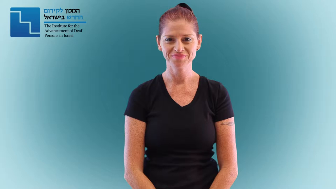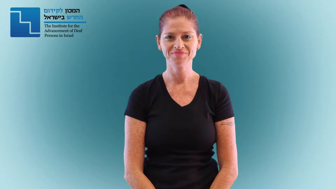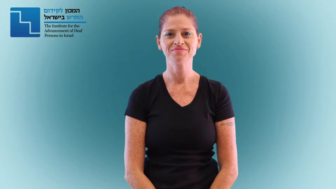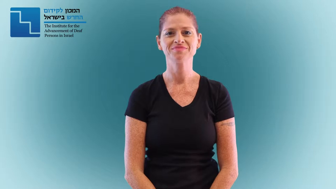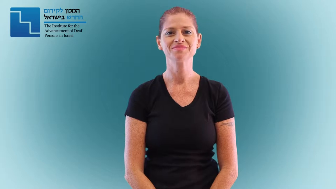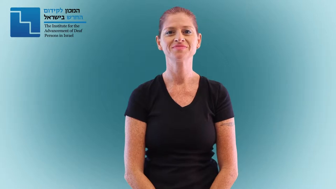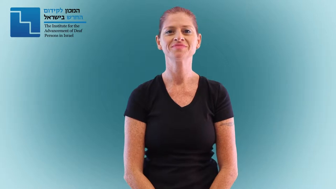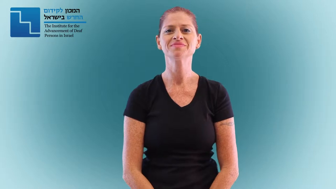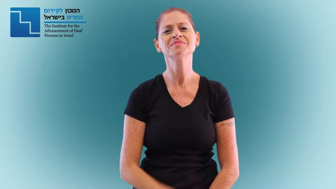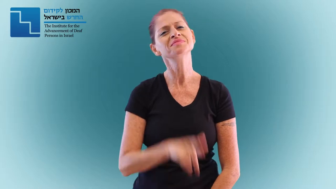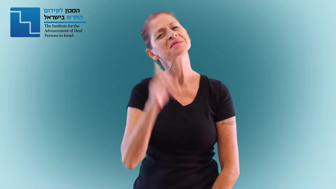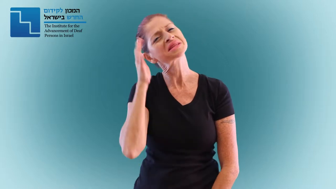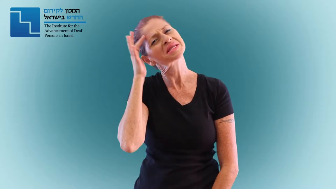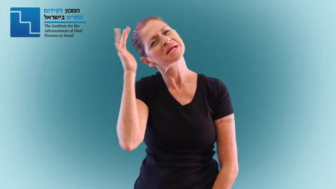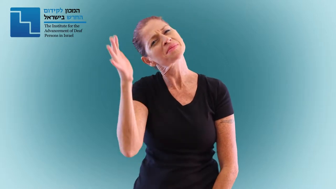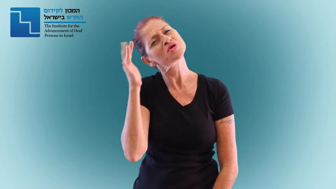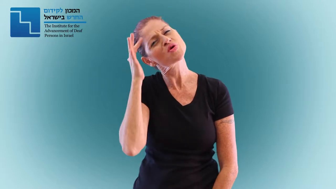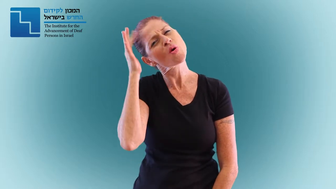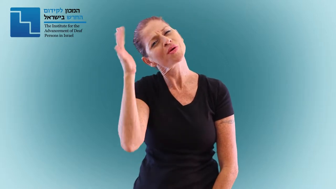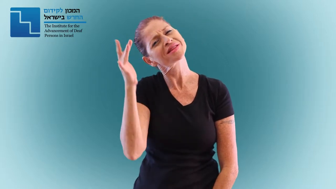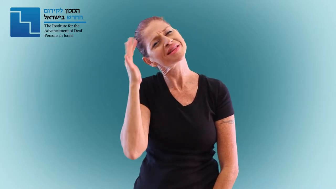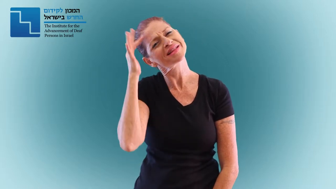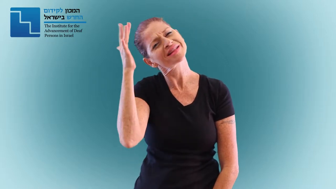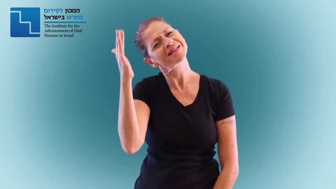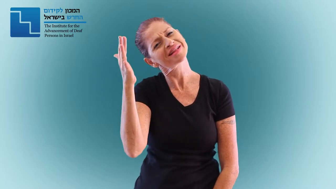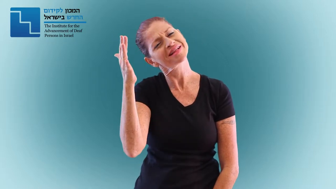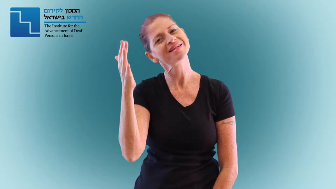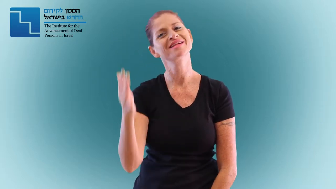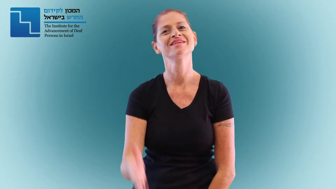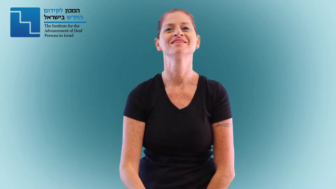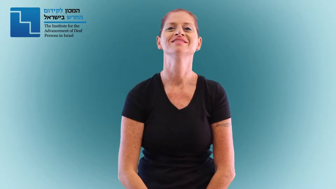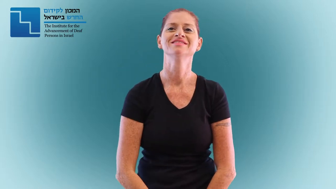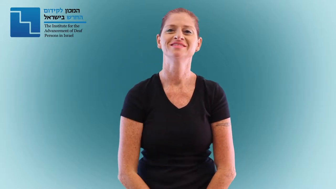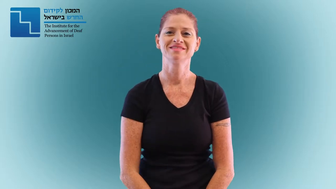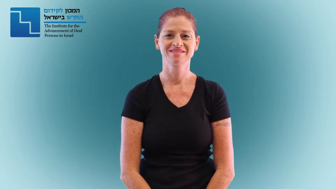דמיון